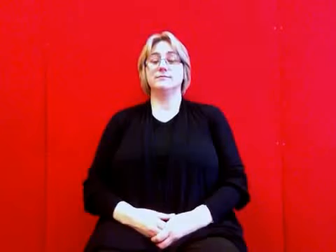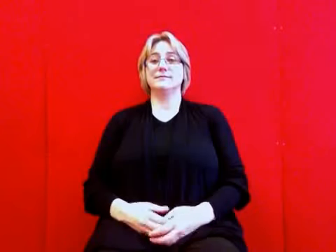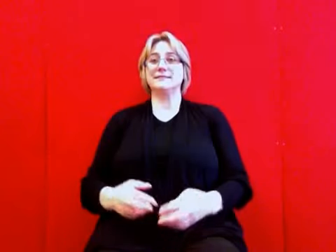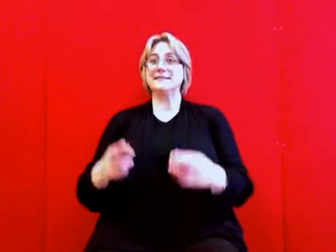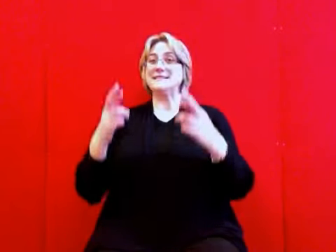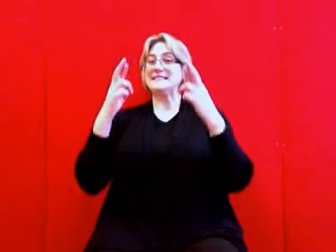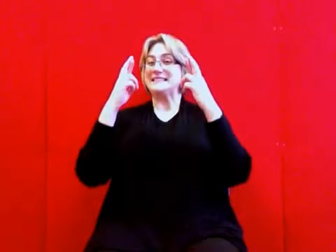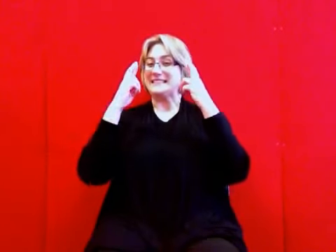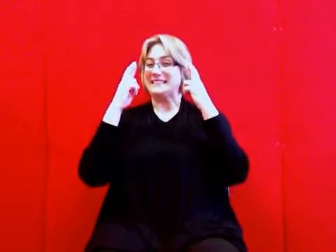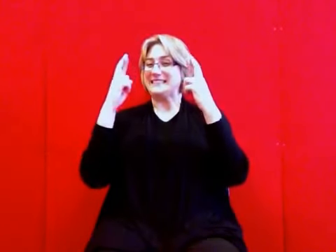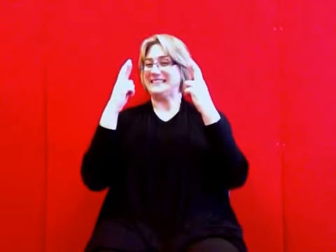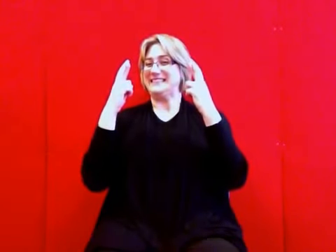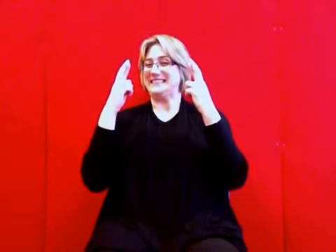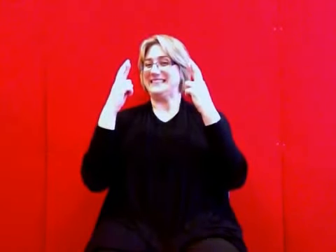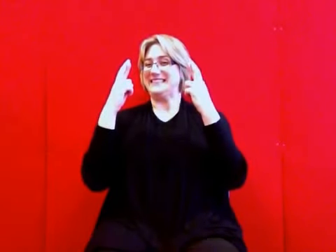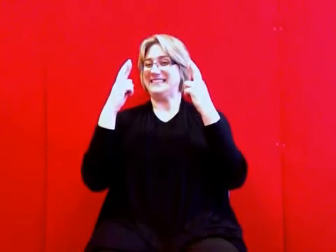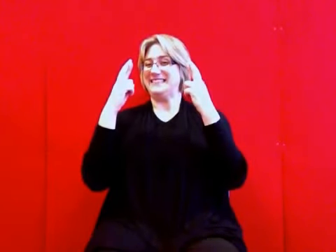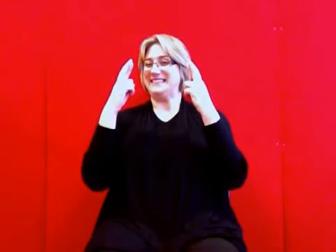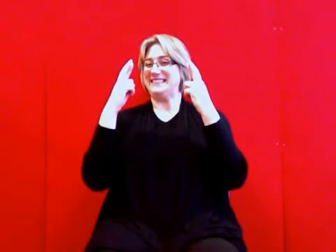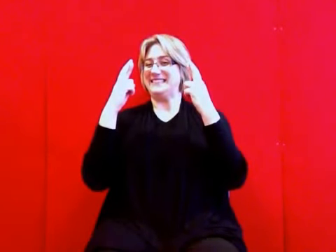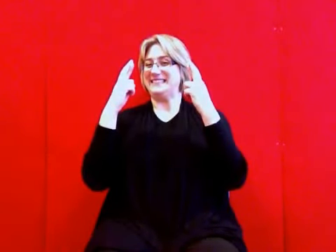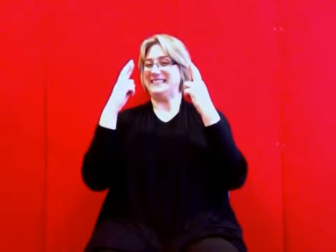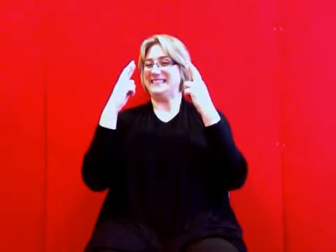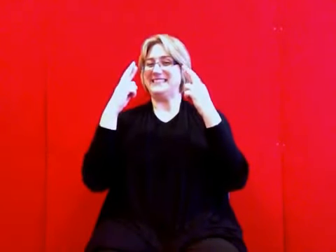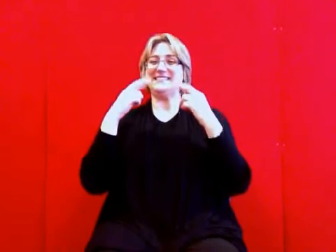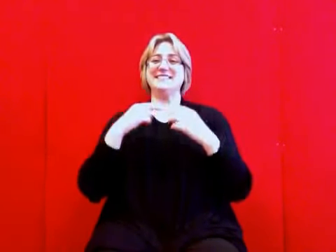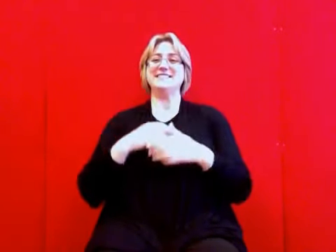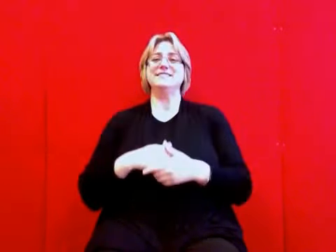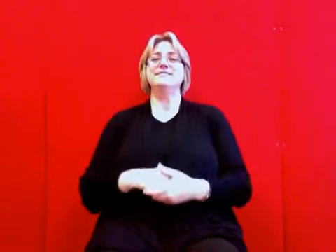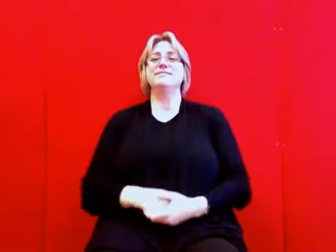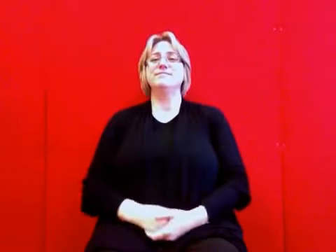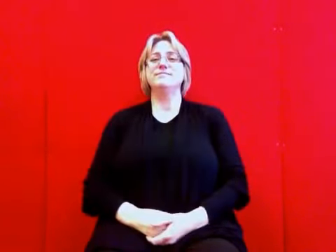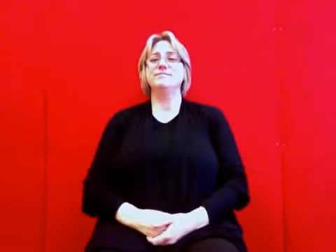vonandi